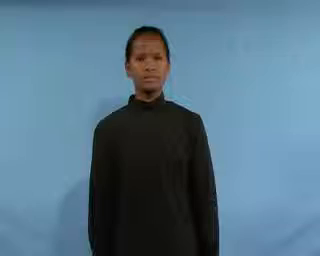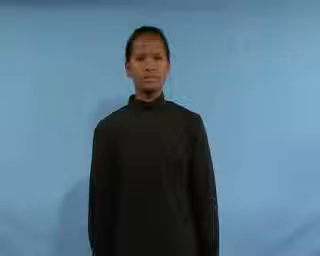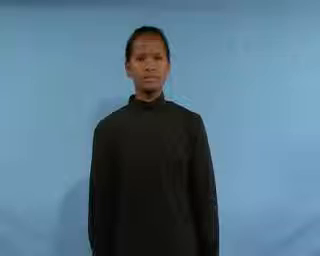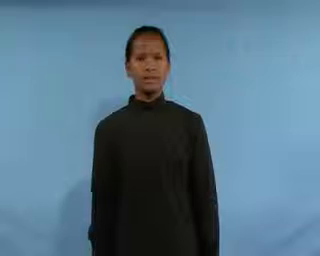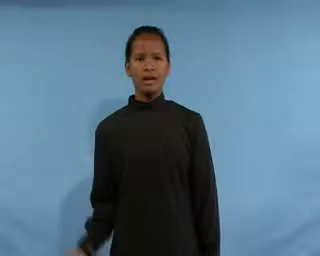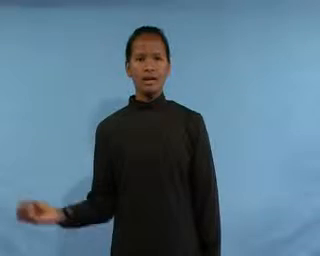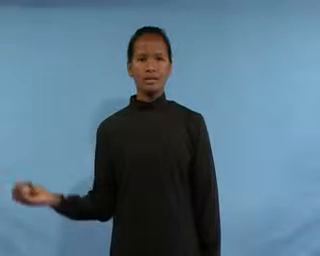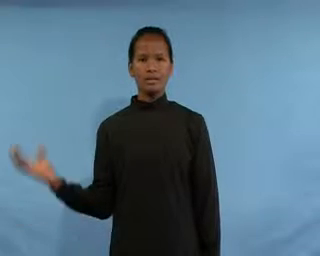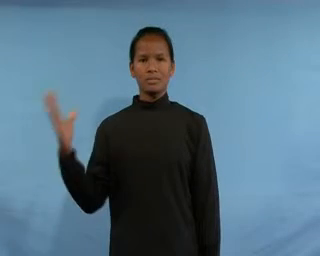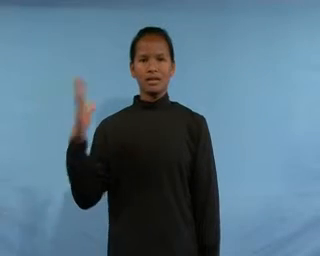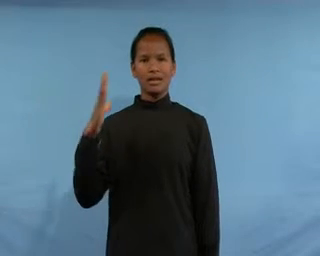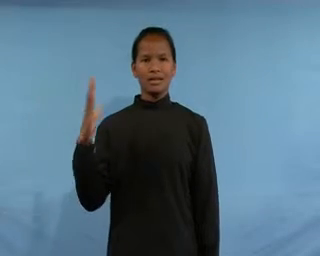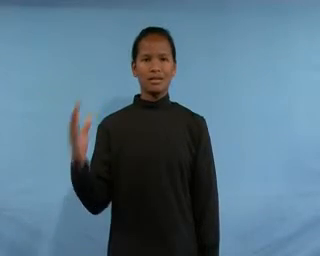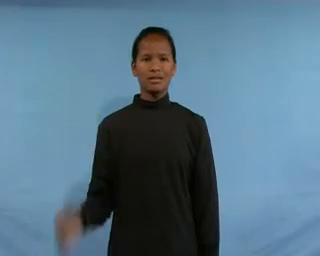maraina